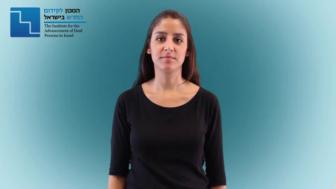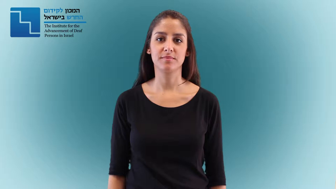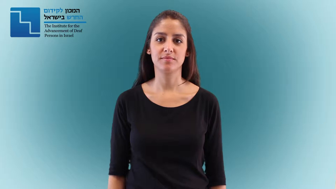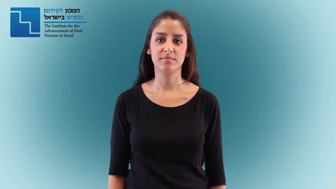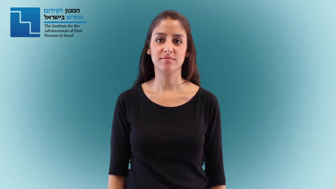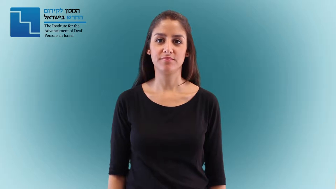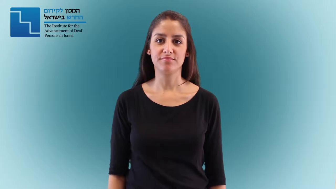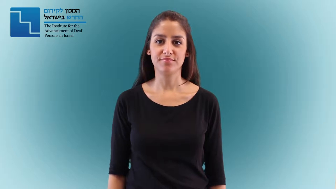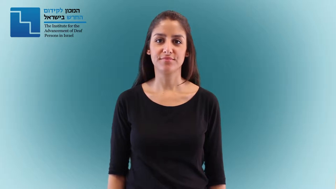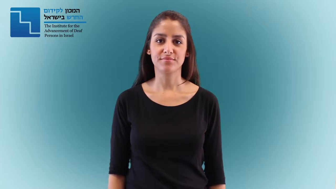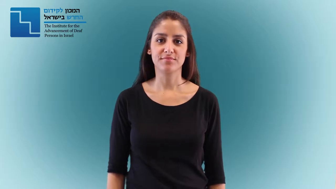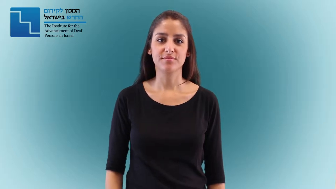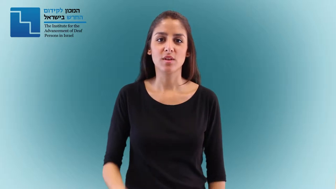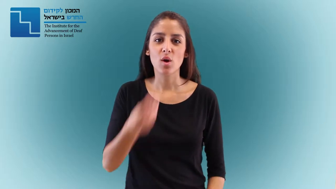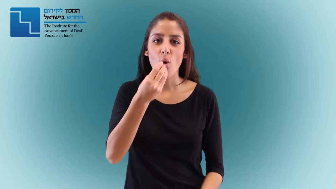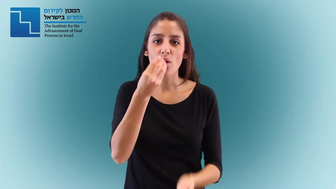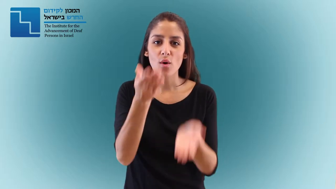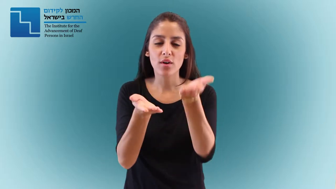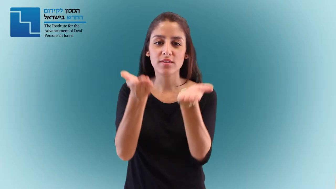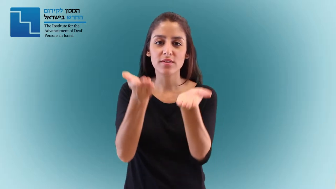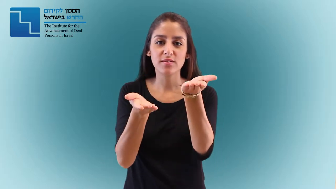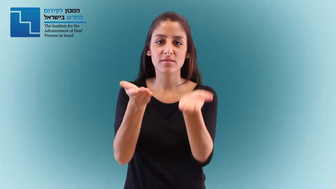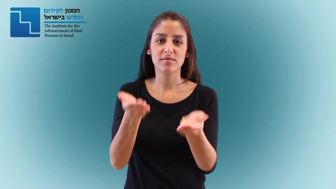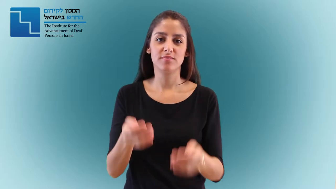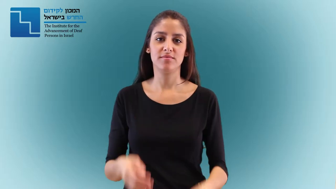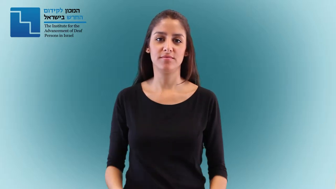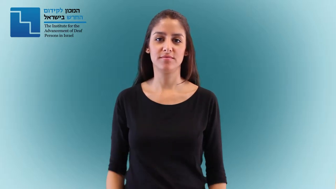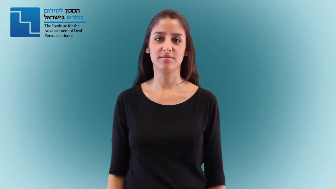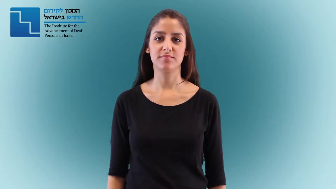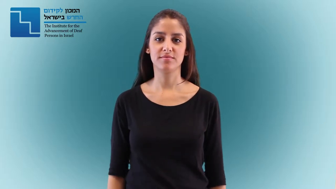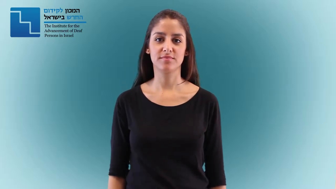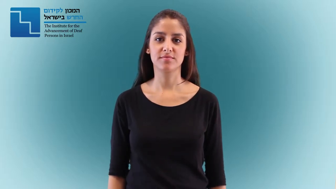קלוריות